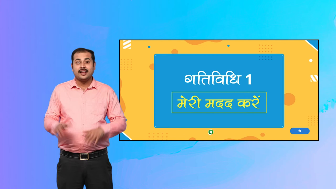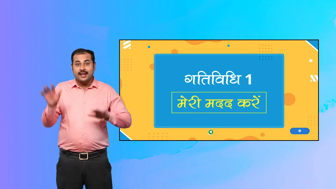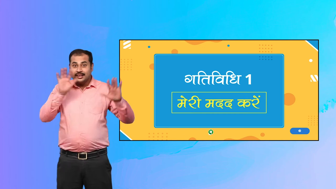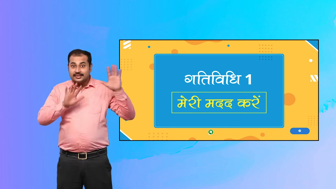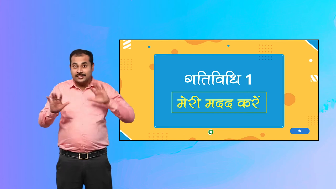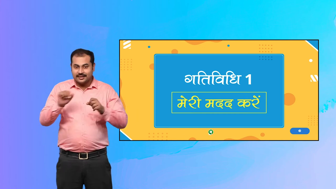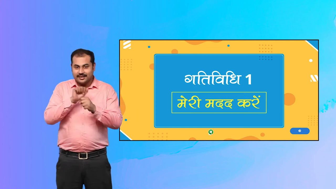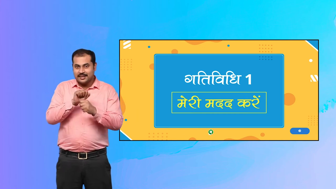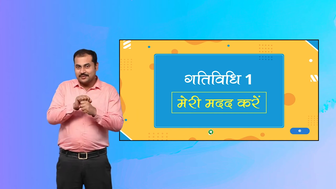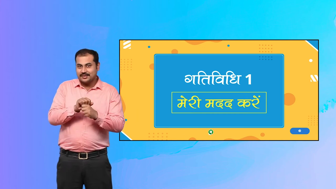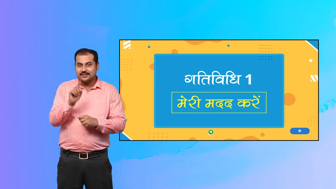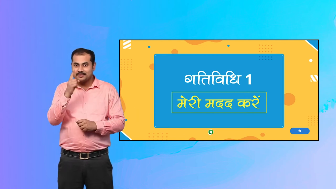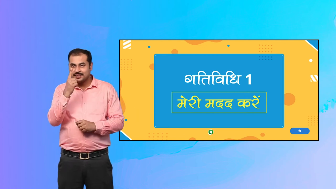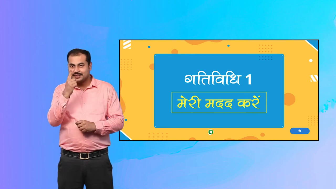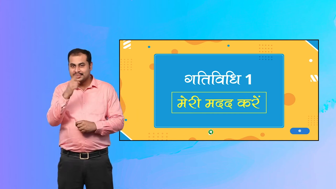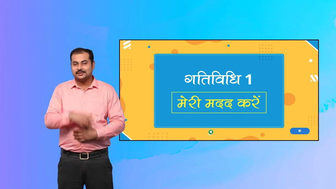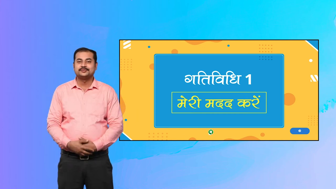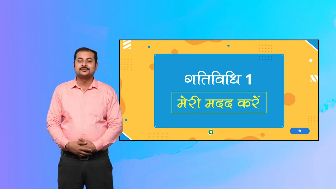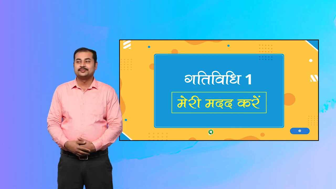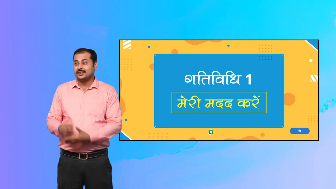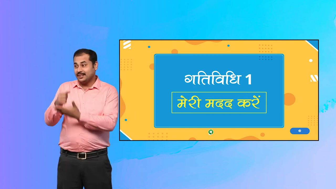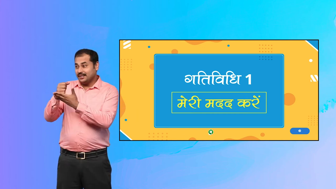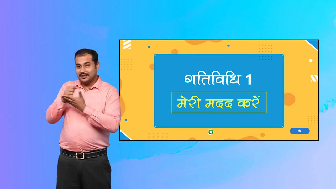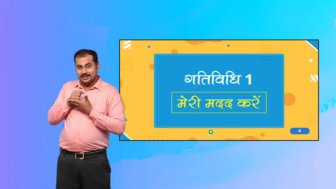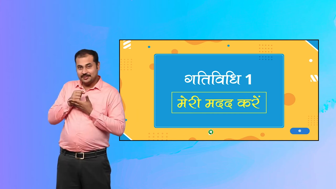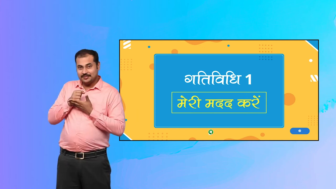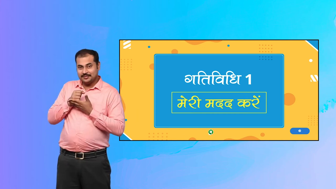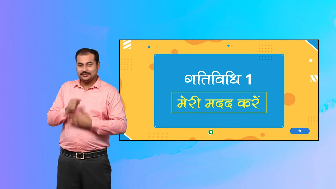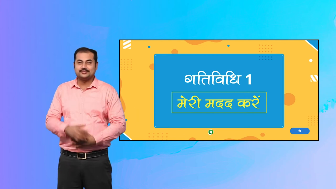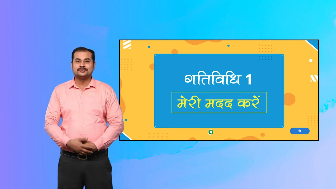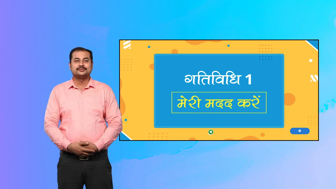मेरी मदद करें